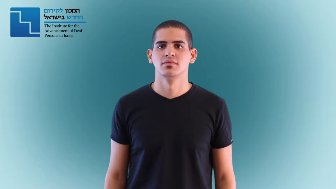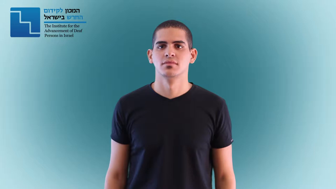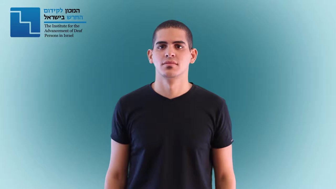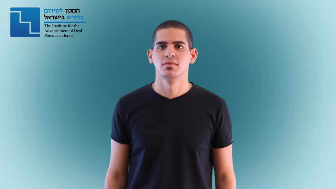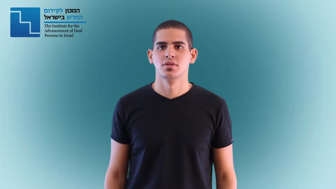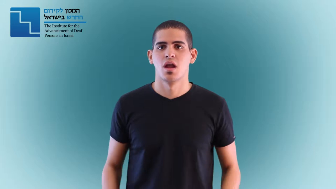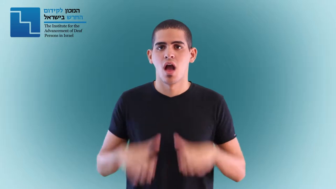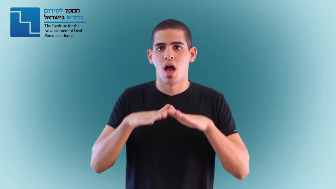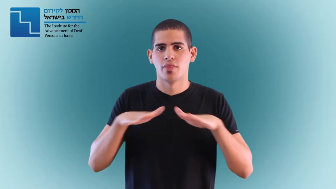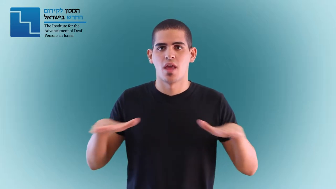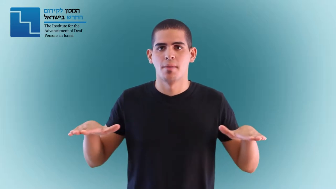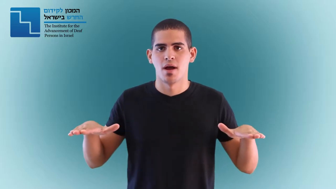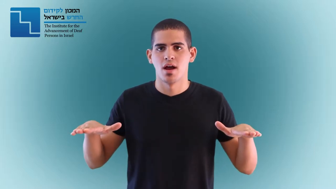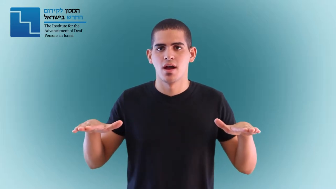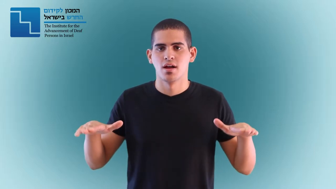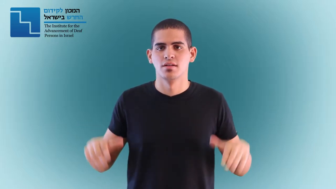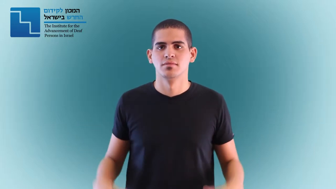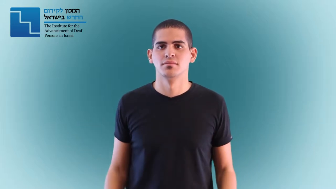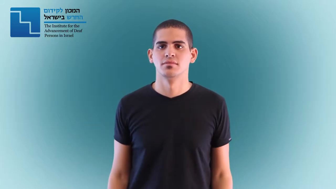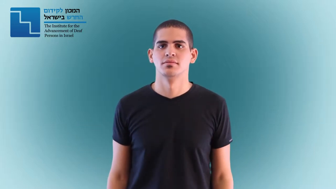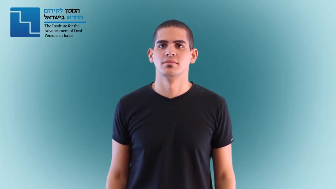אדמה / קרקע